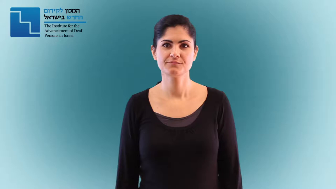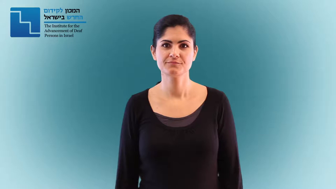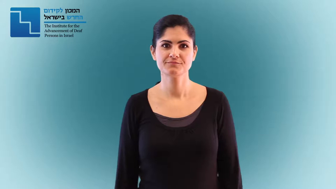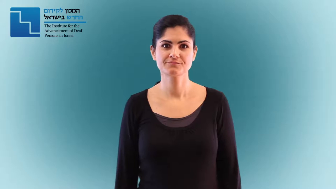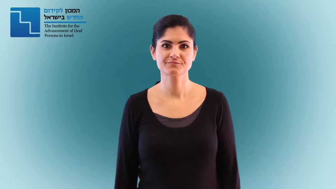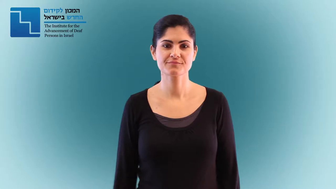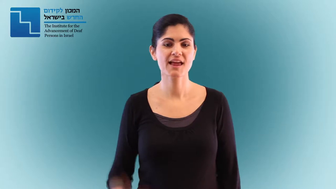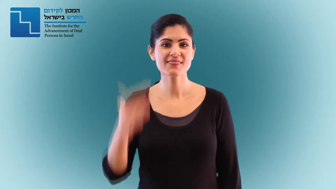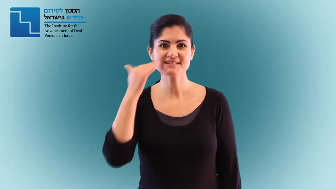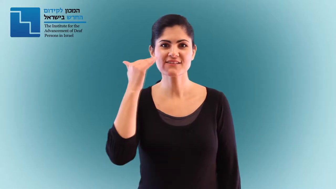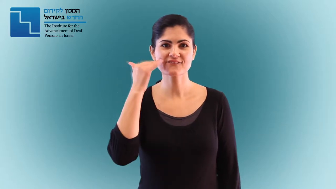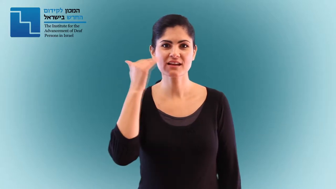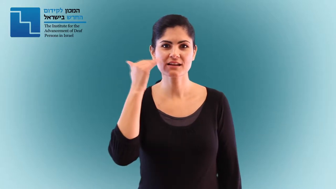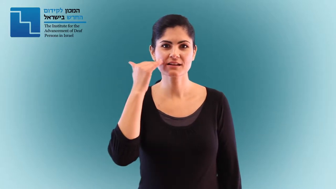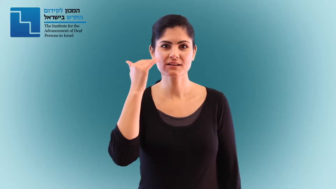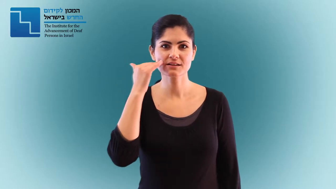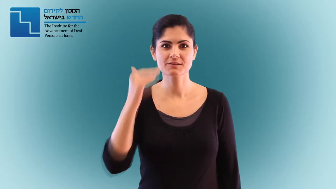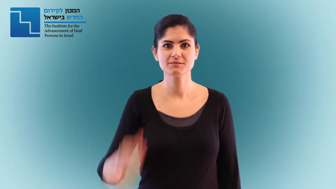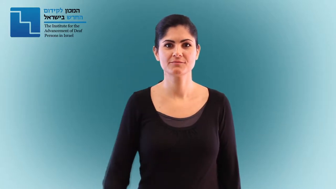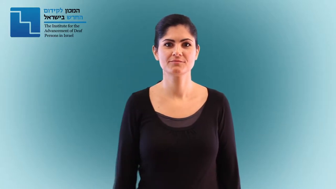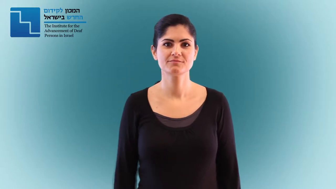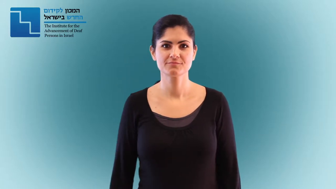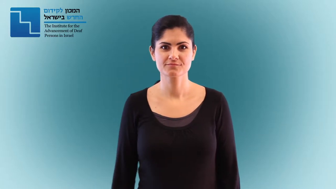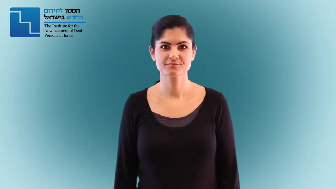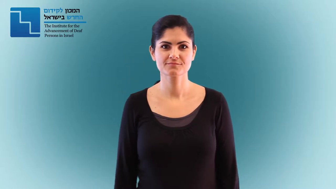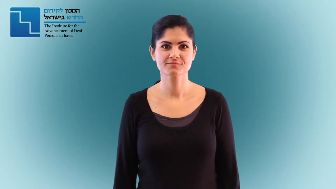נס קפה